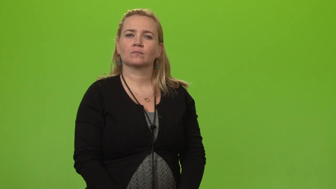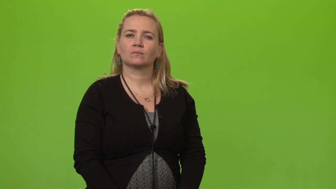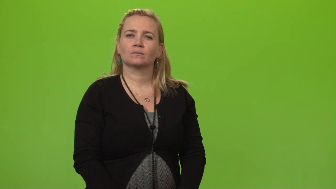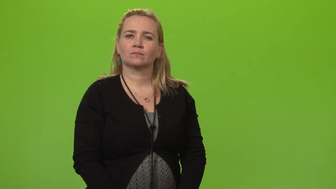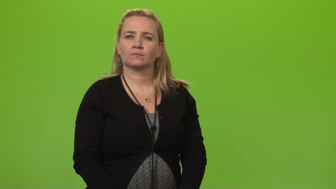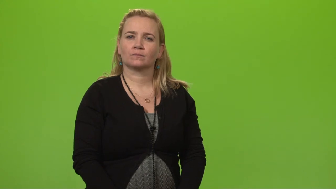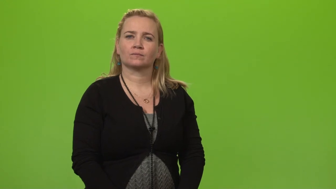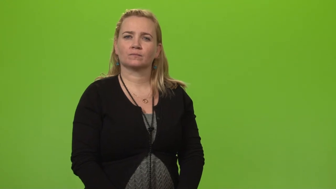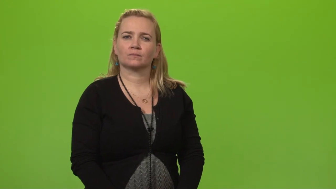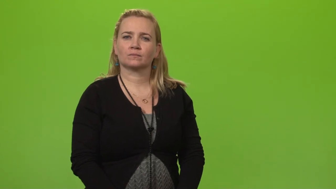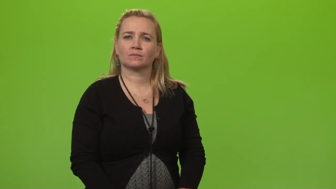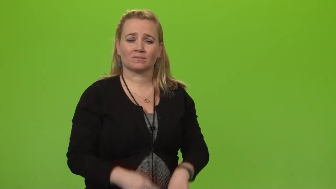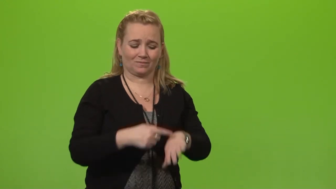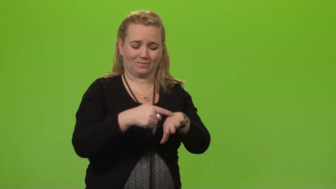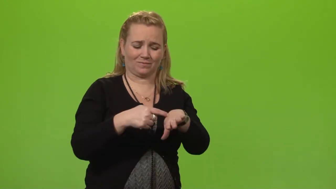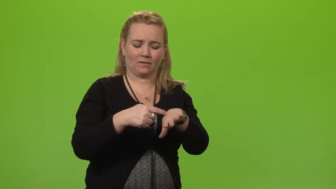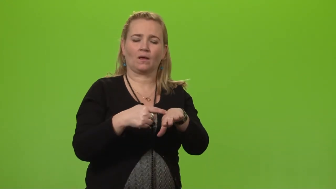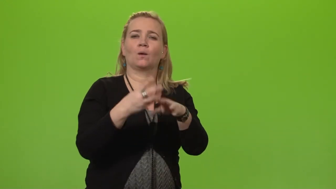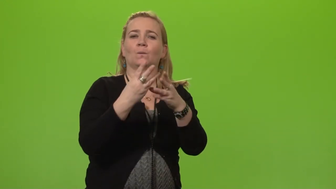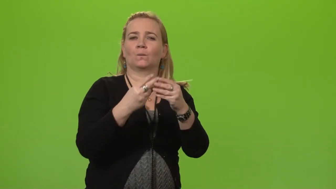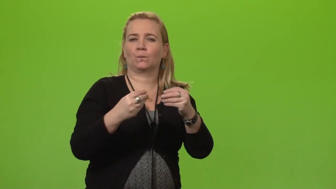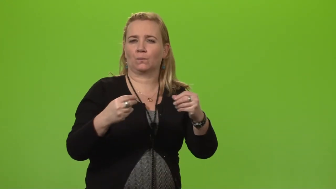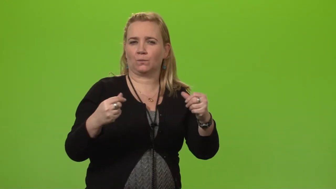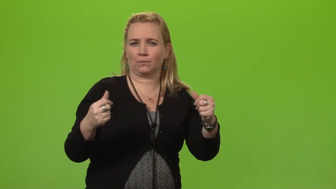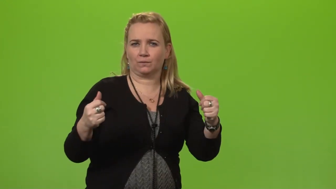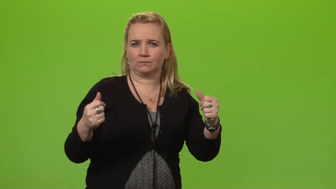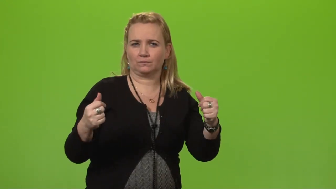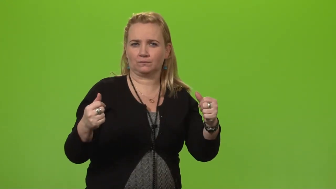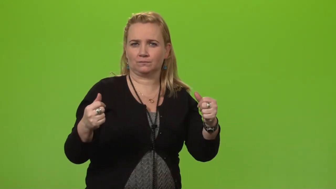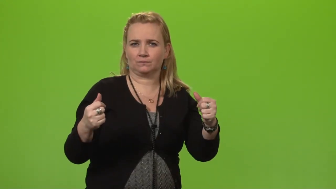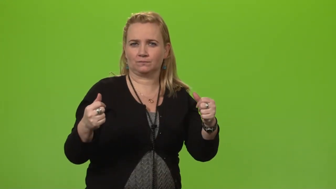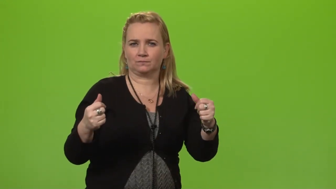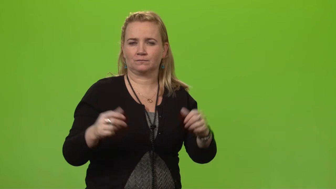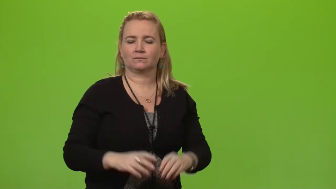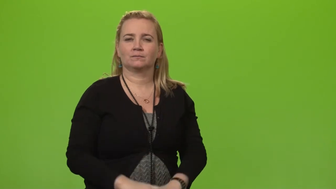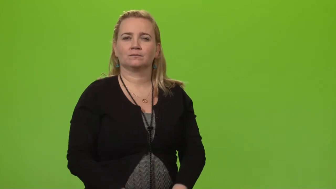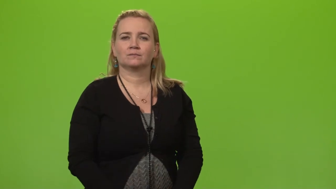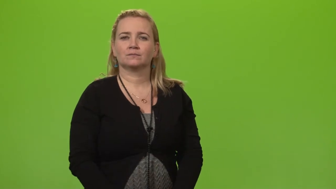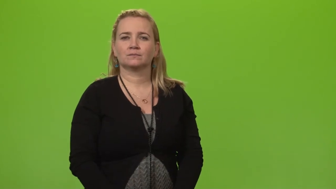batna